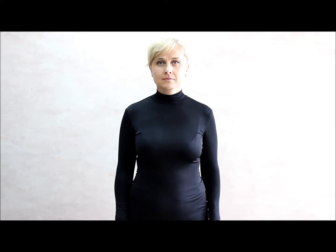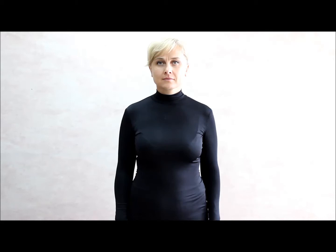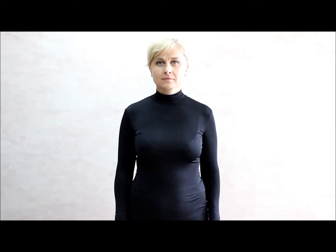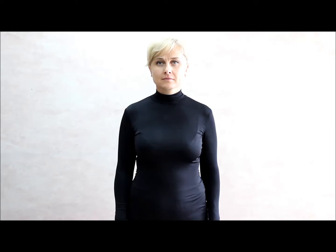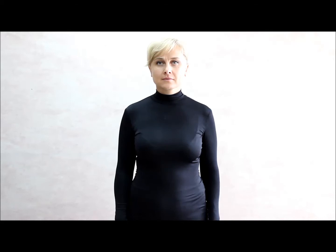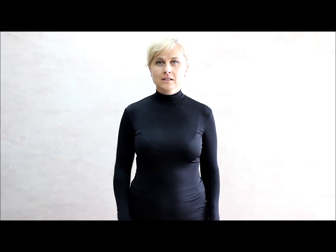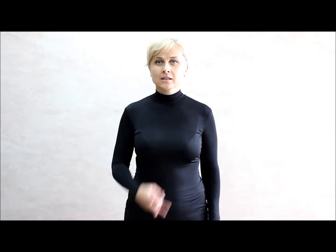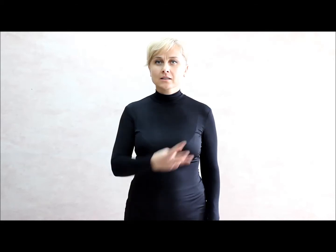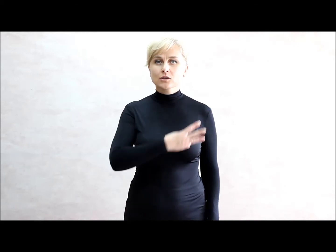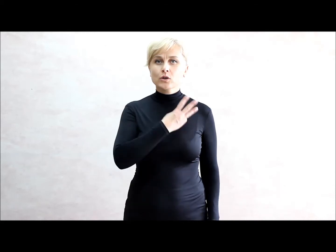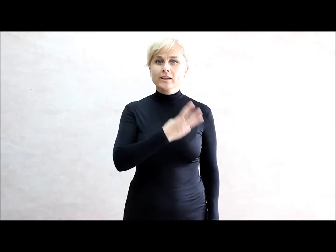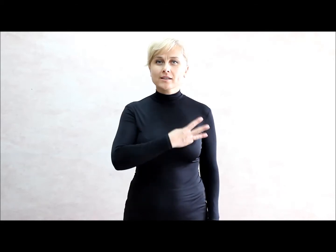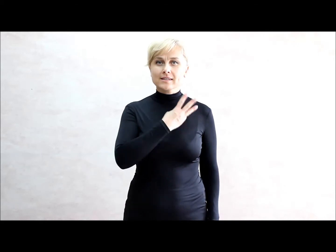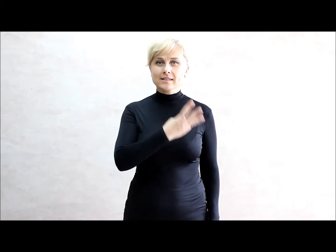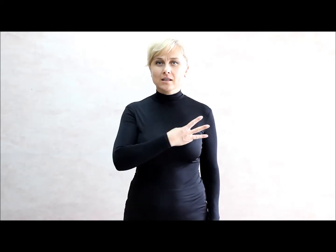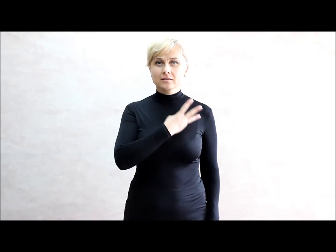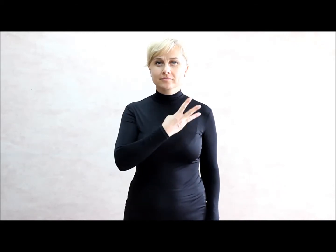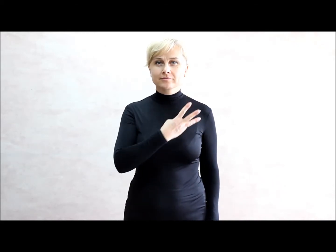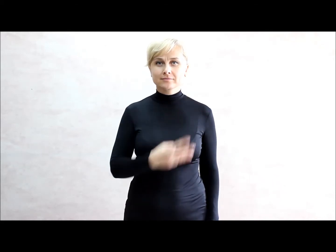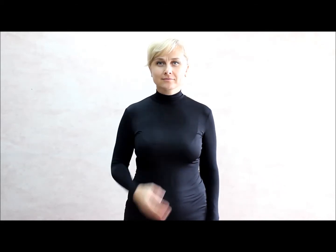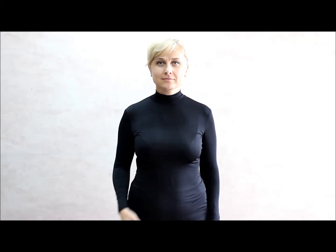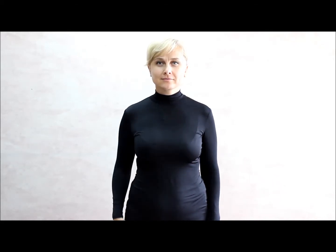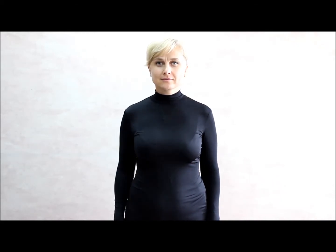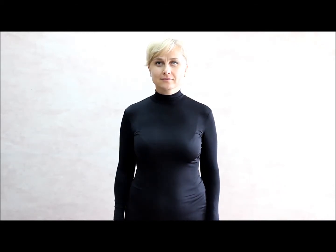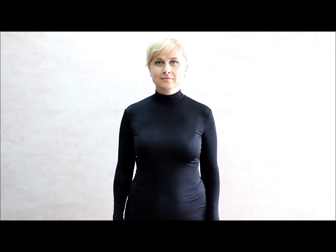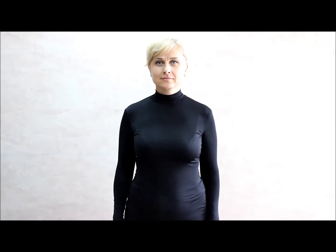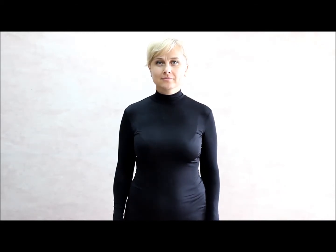Dorință